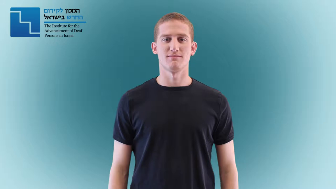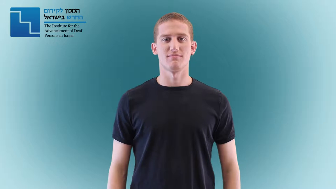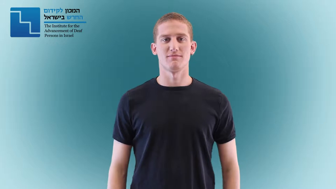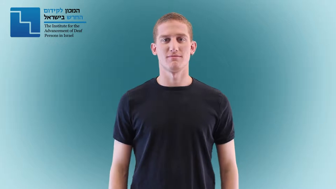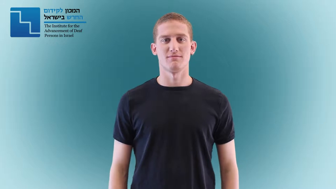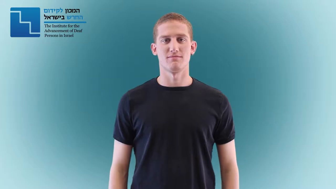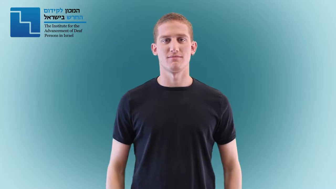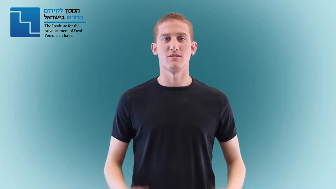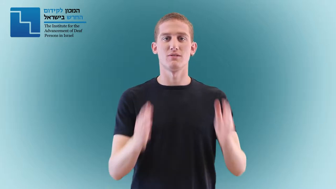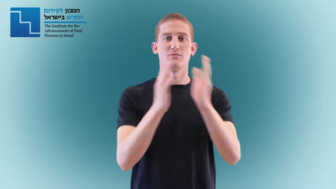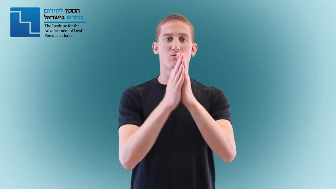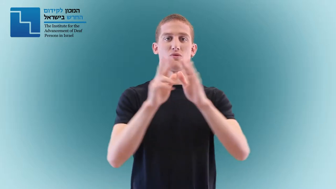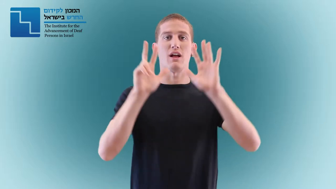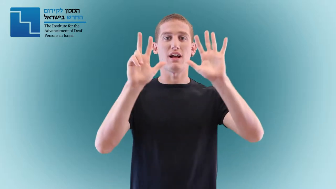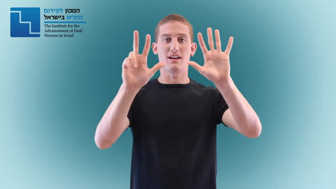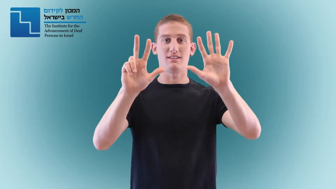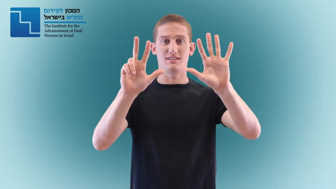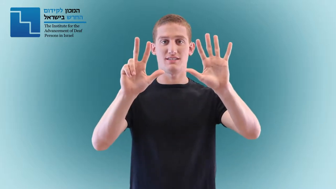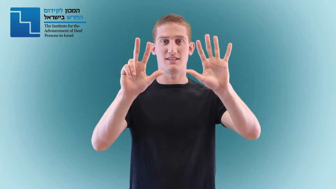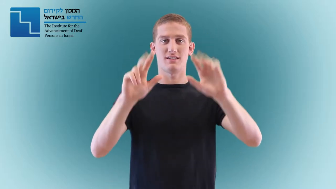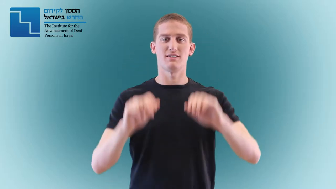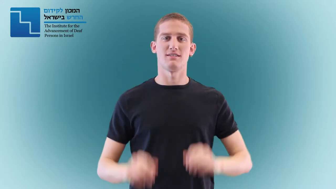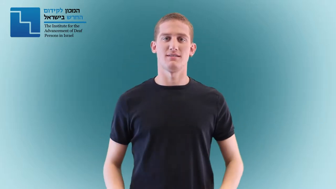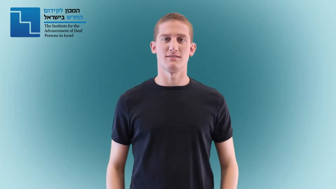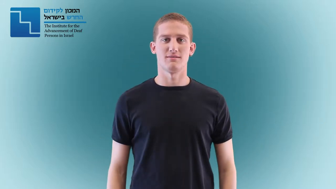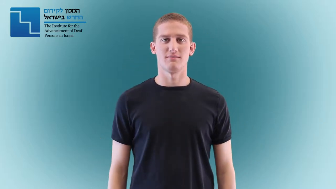שמונה-עשרה